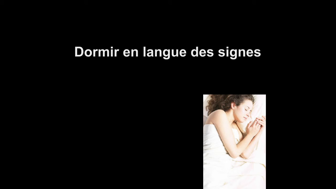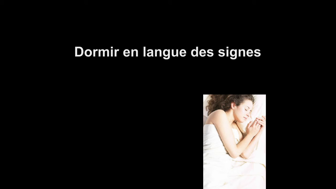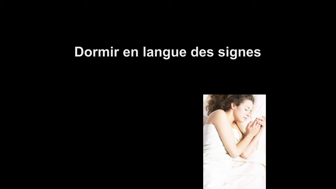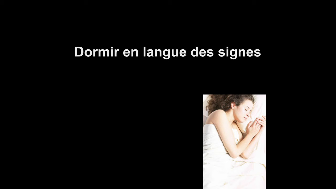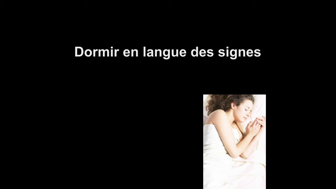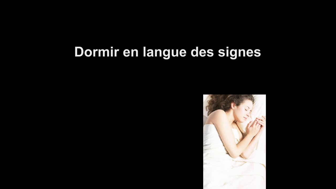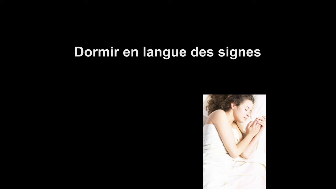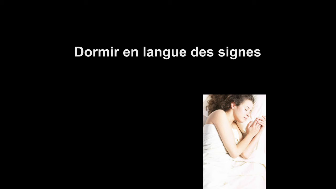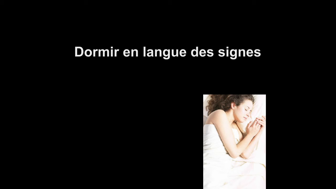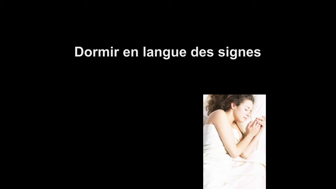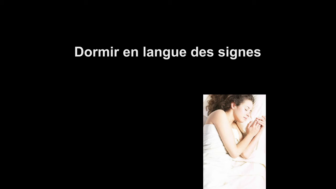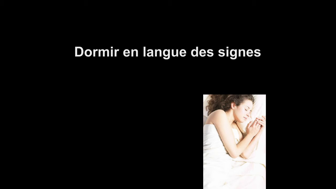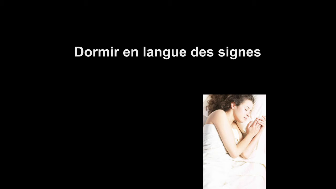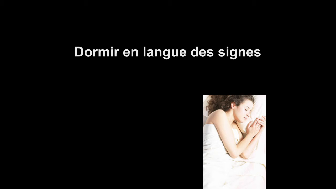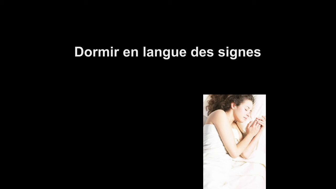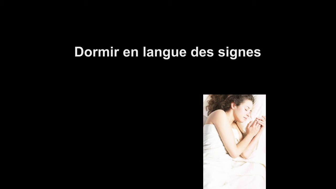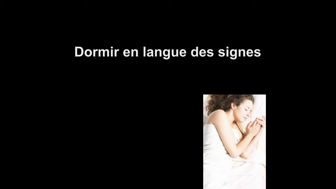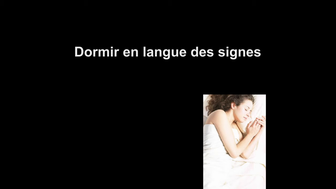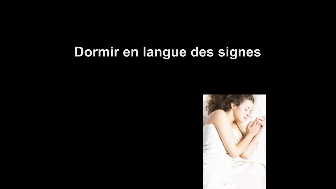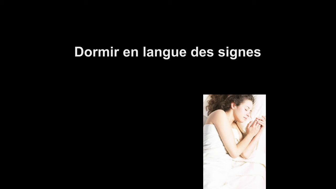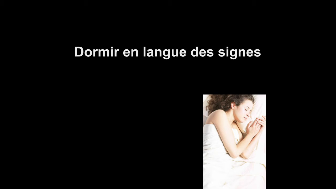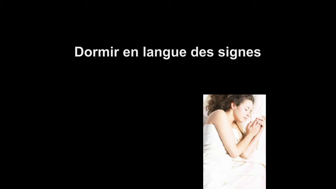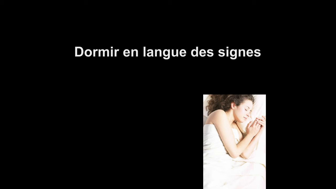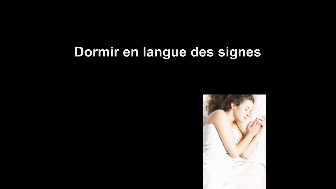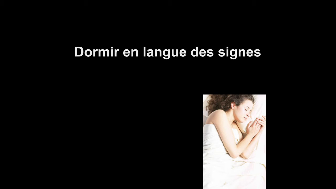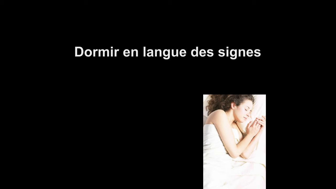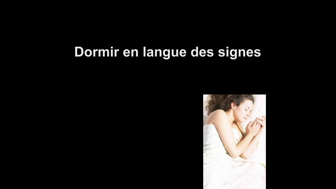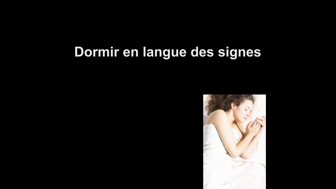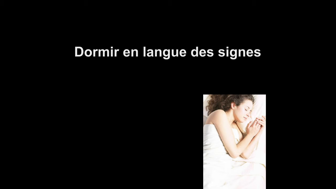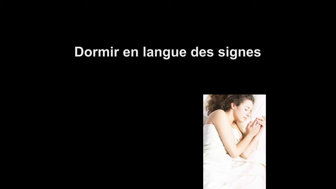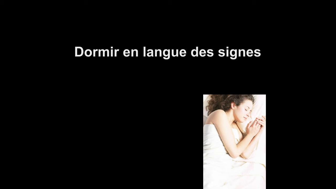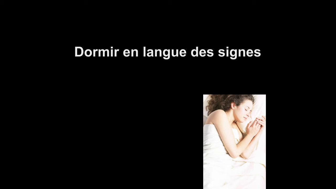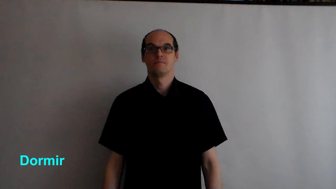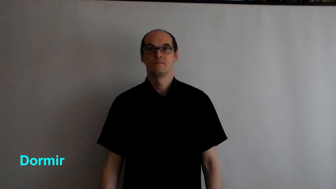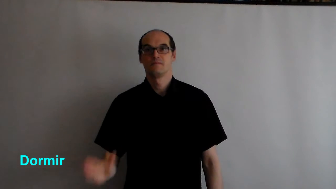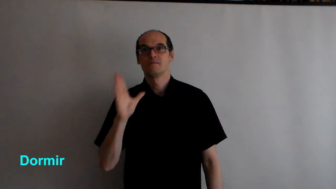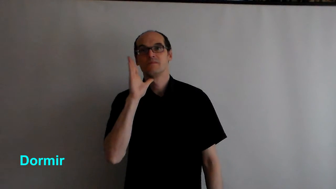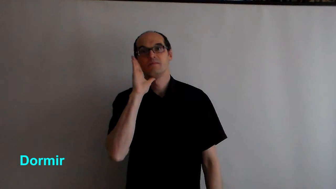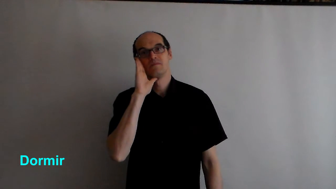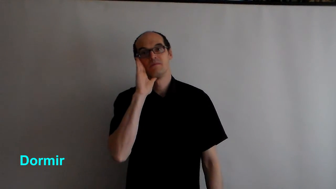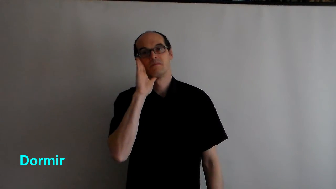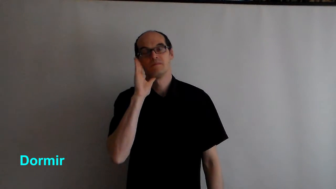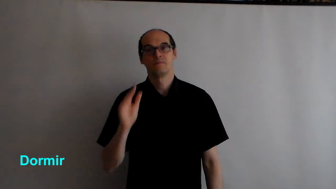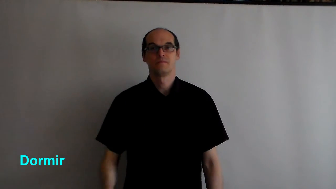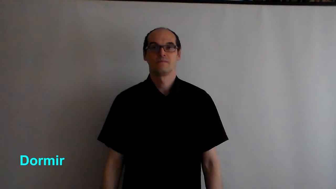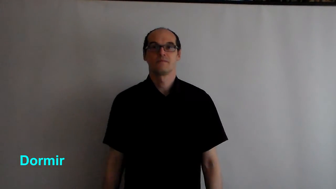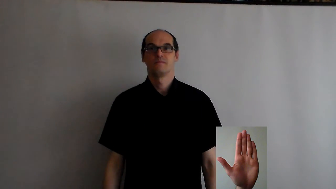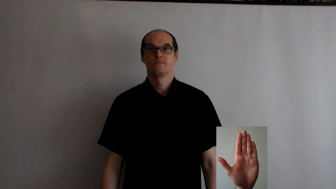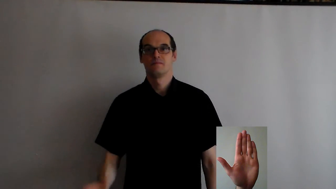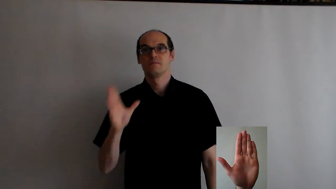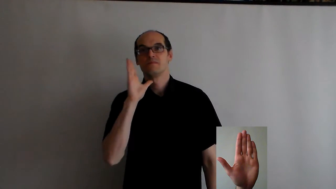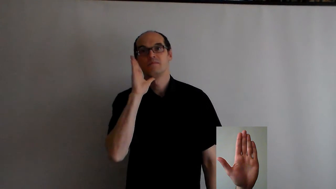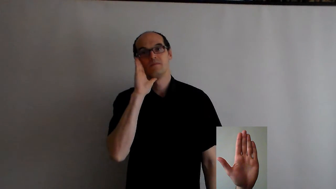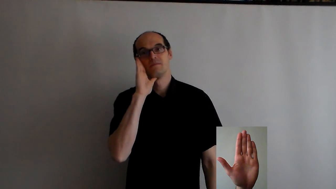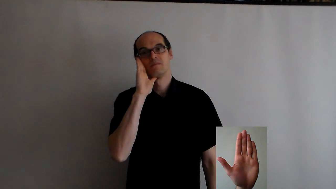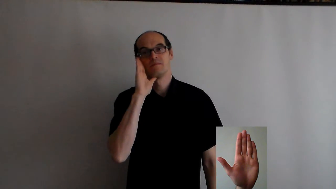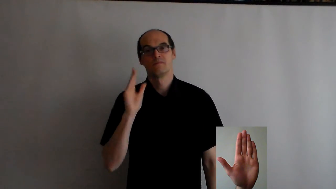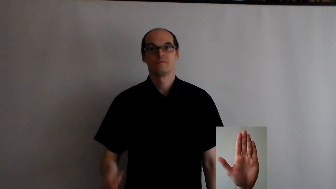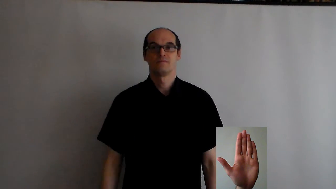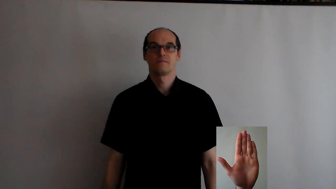Dormir